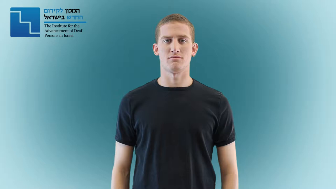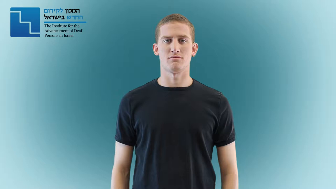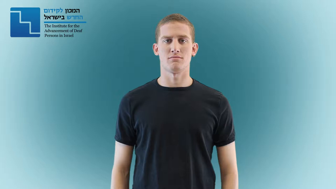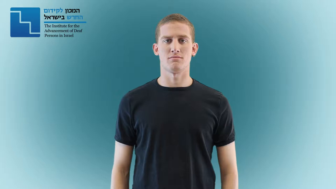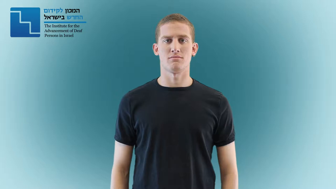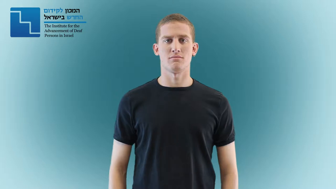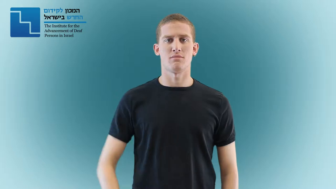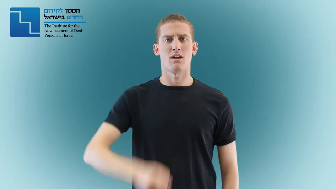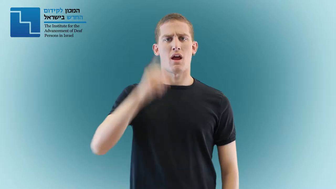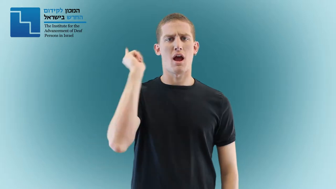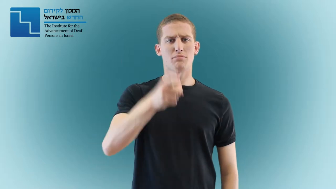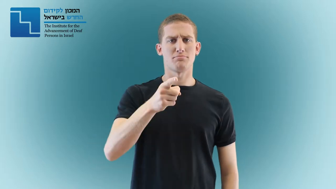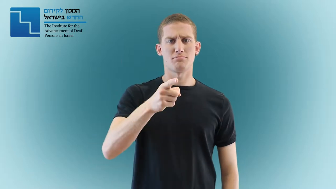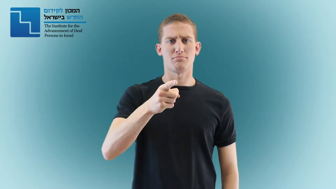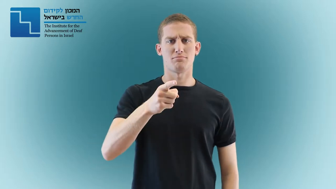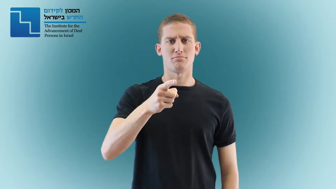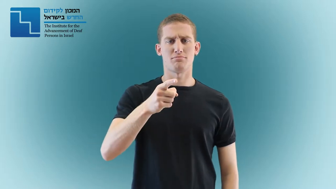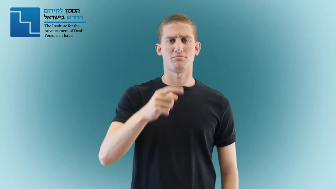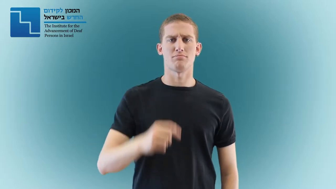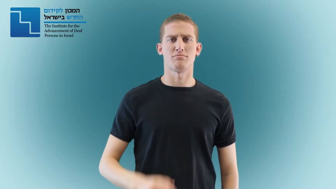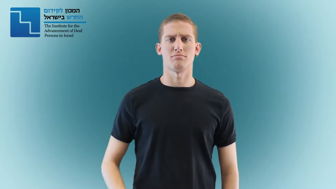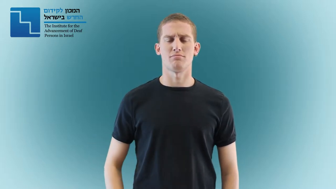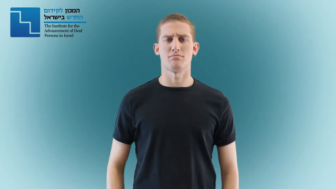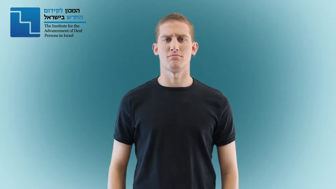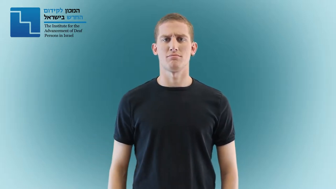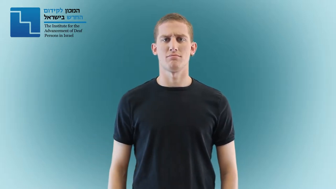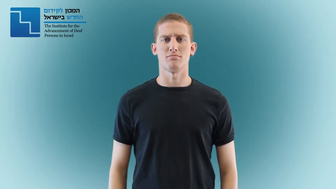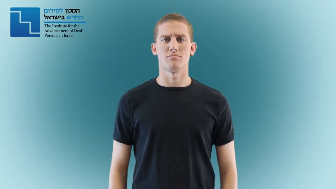פקודה